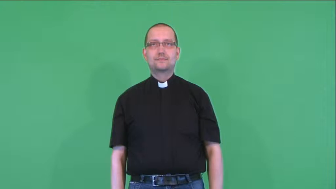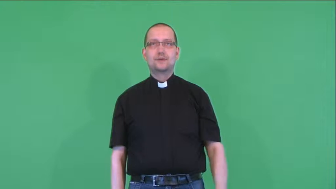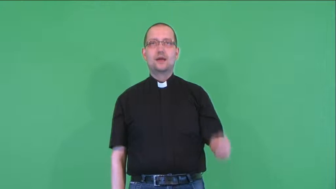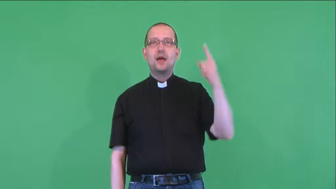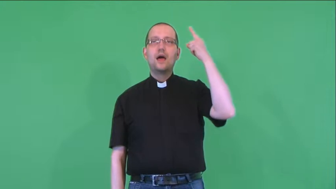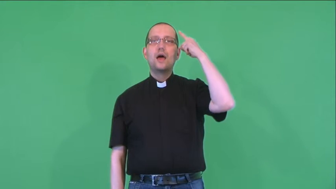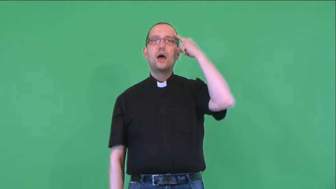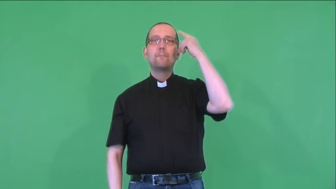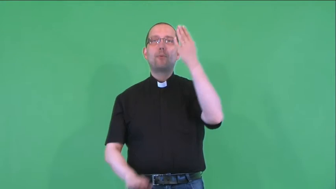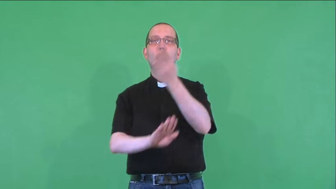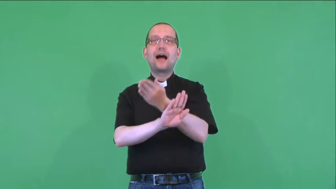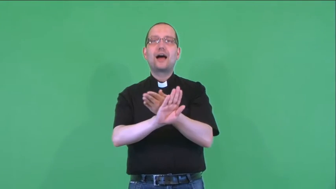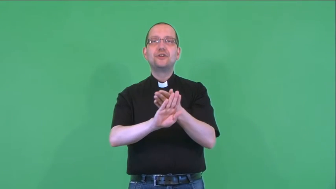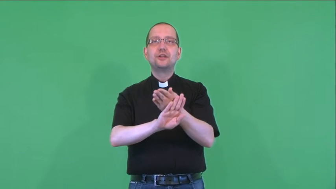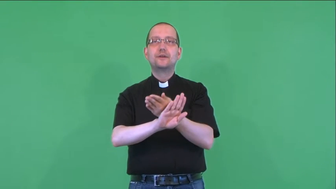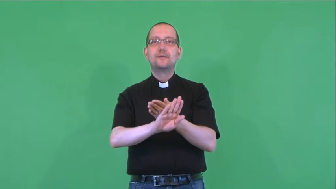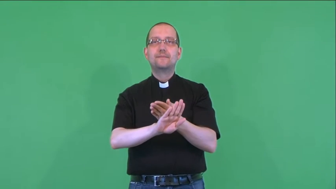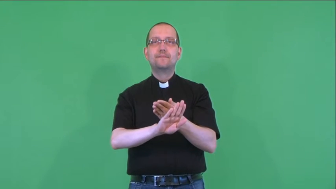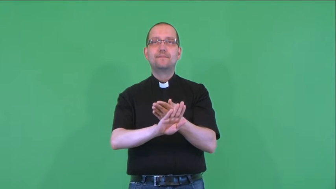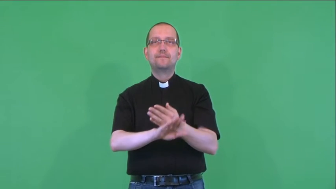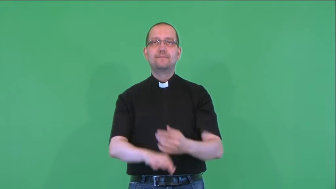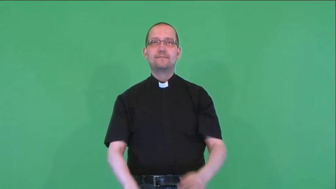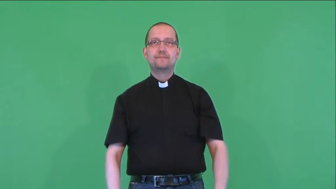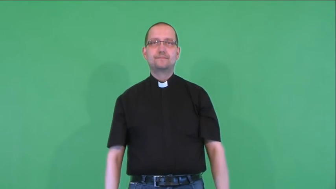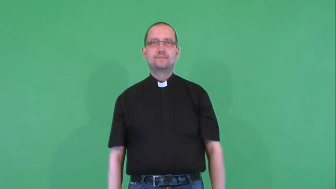poganin